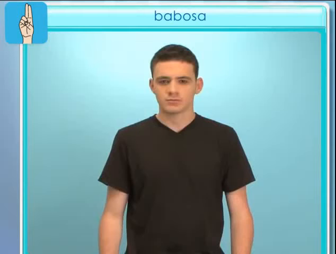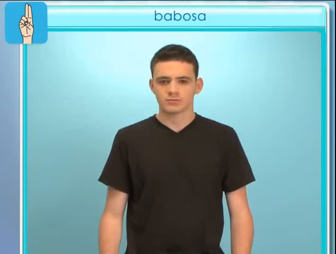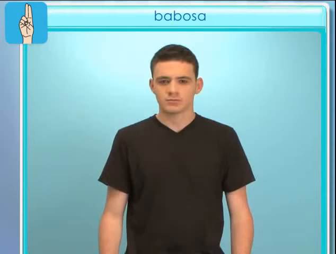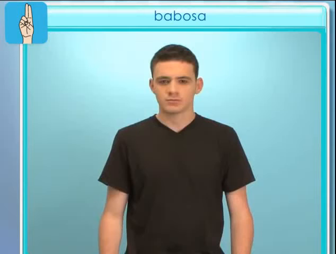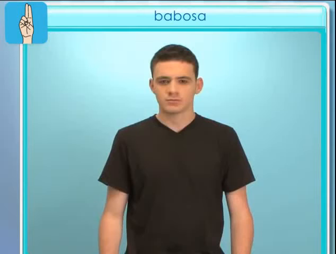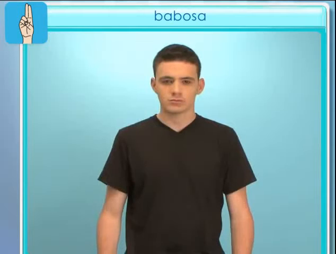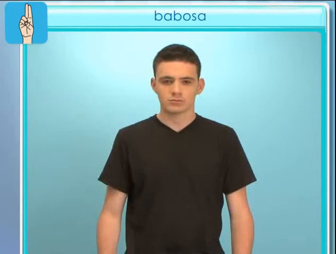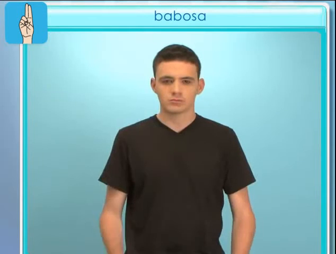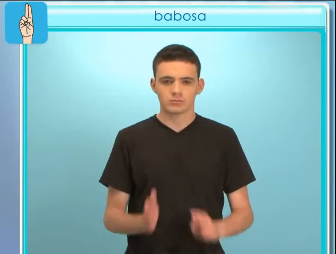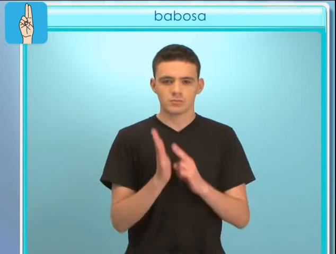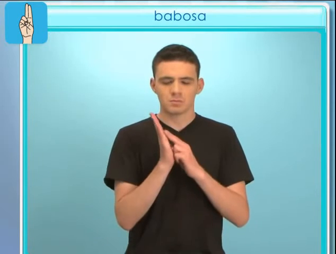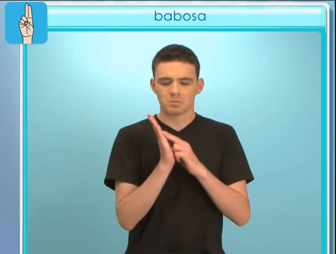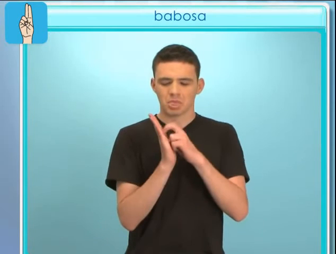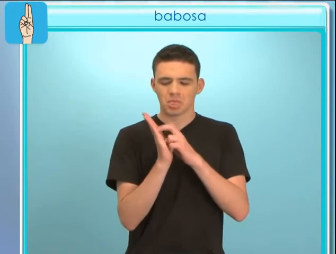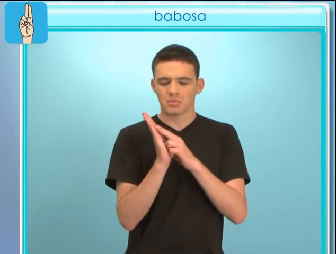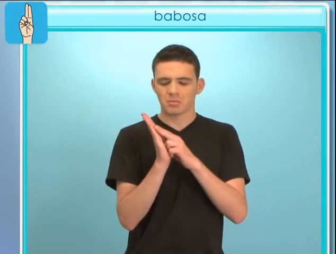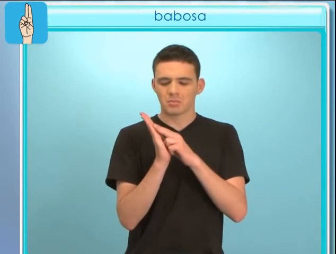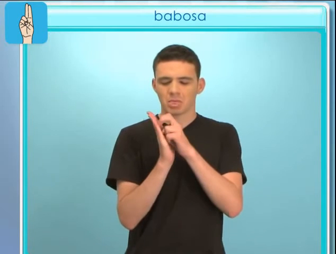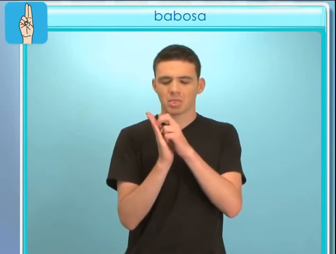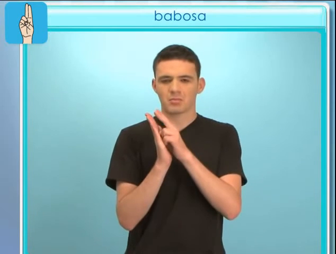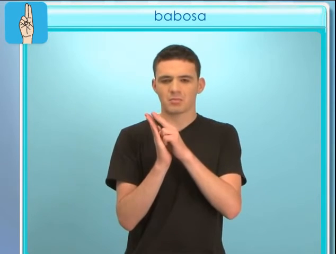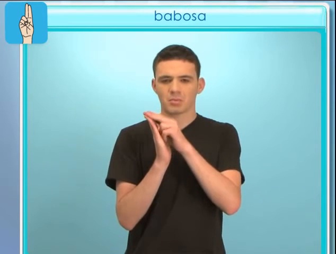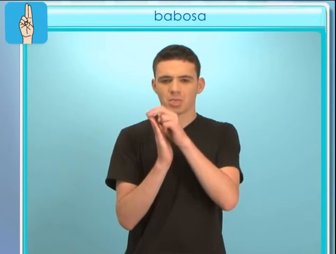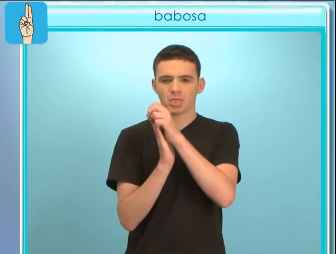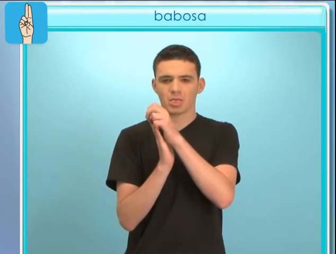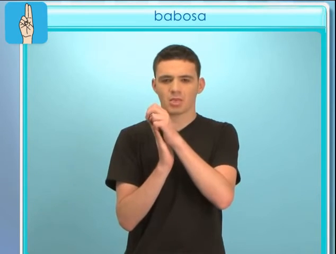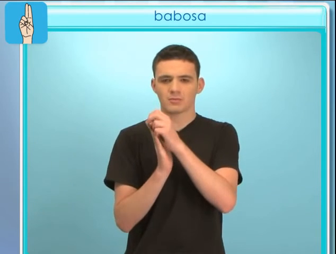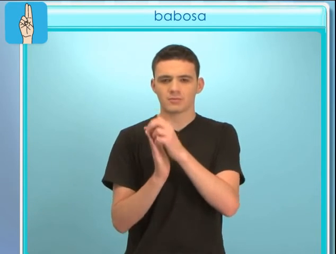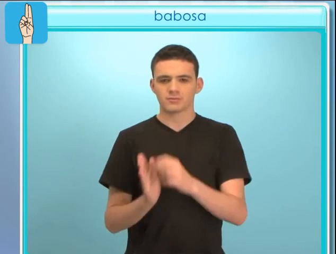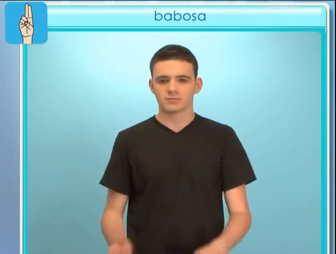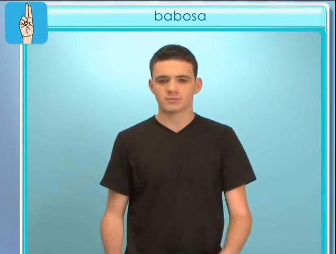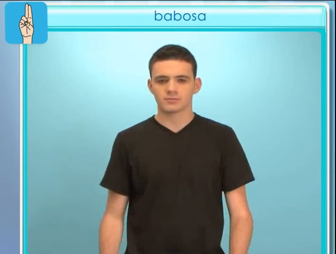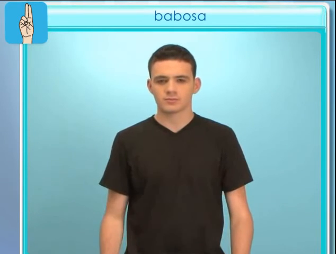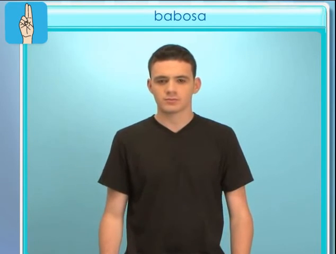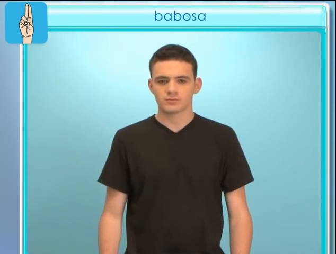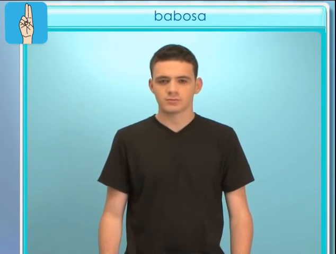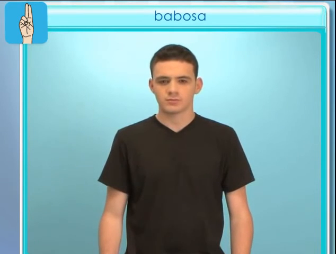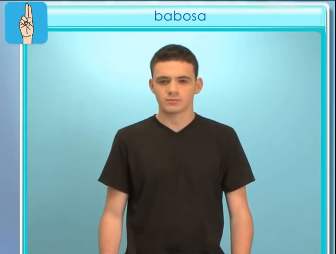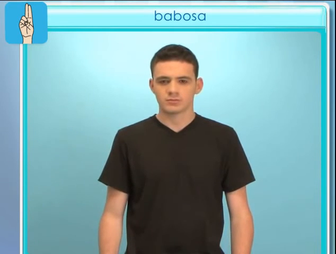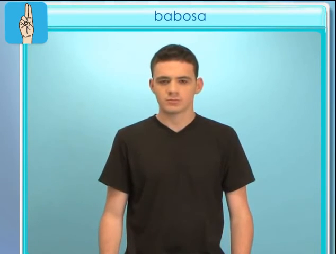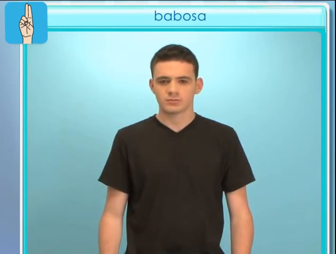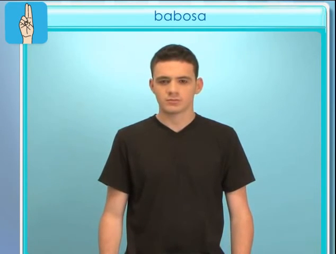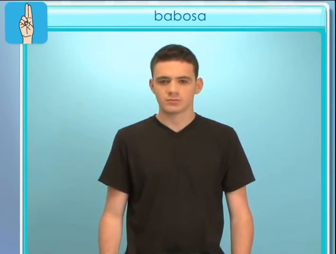BABOSA